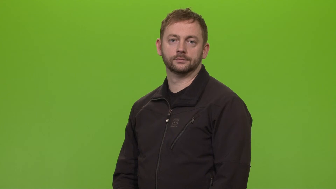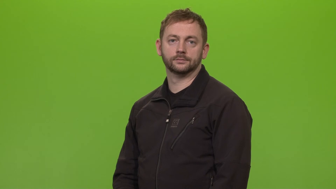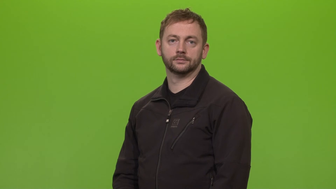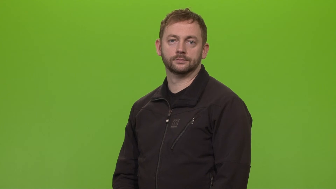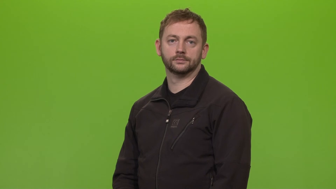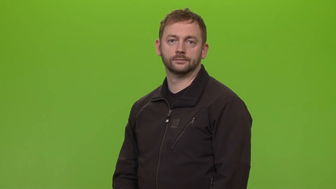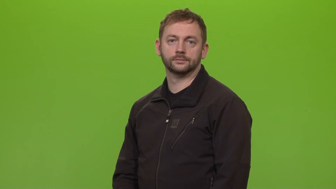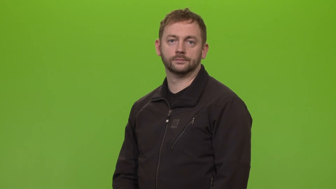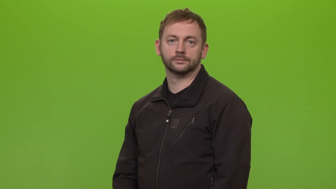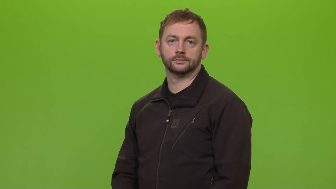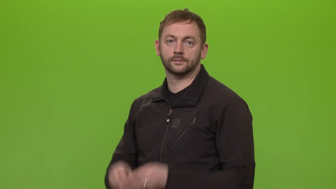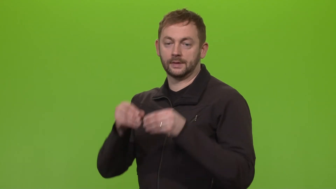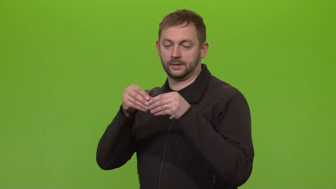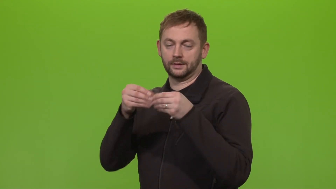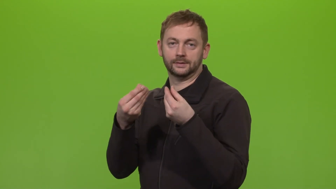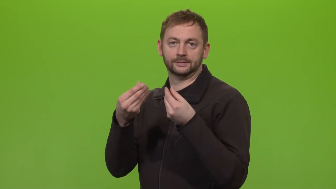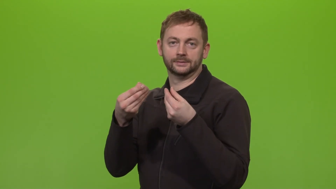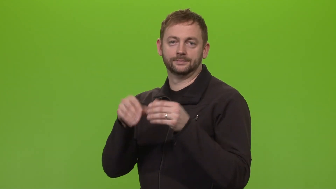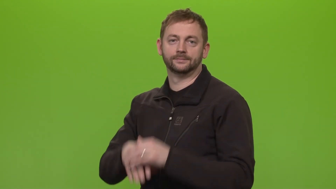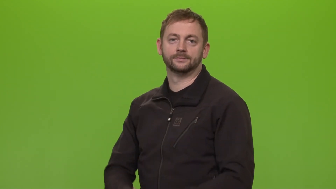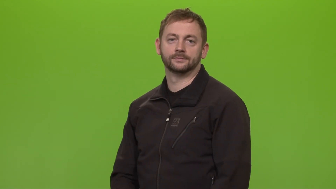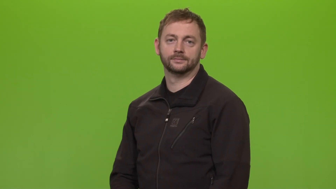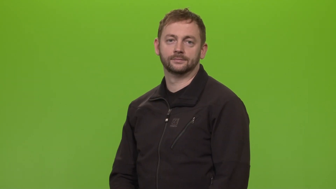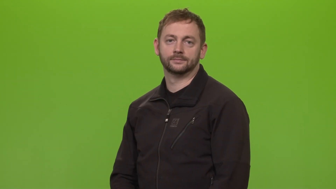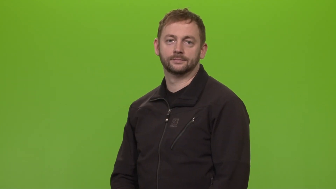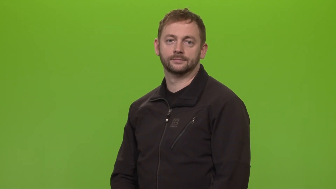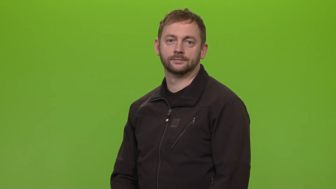Kex